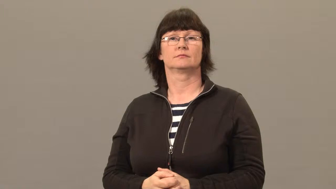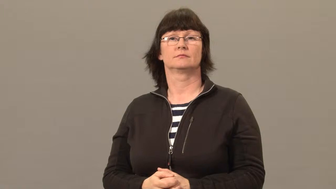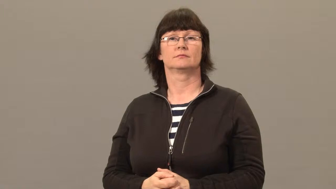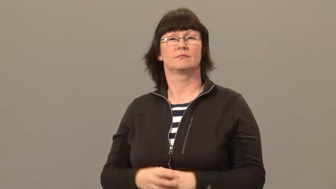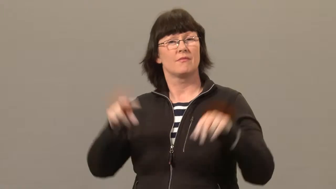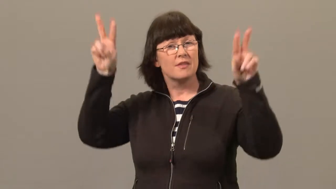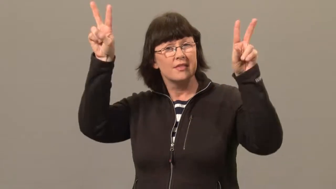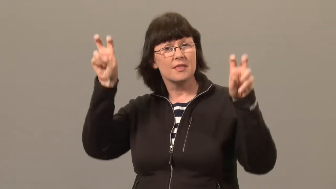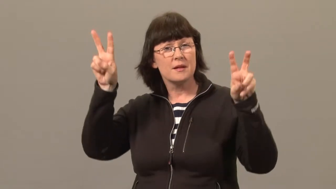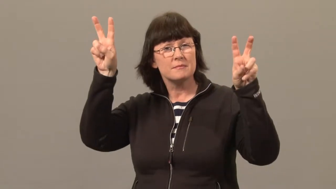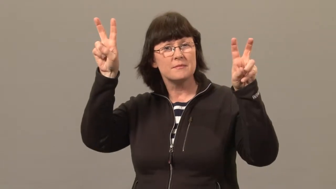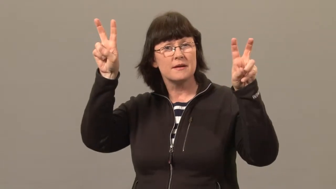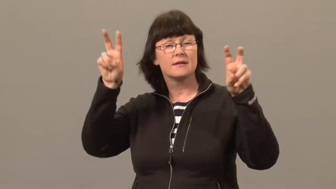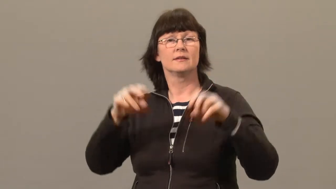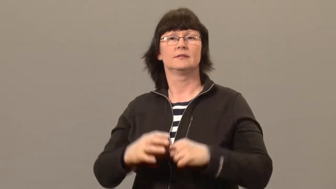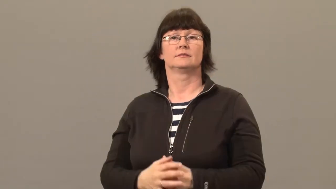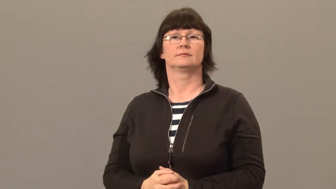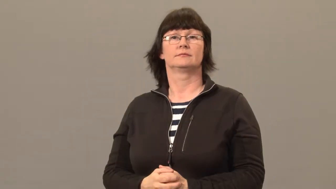Þema